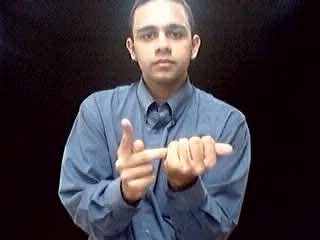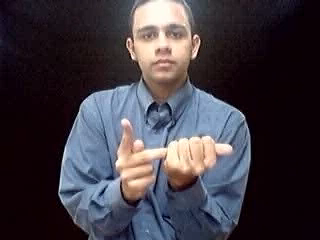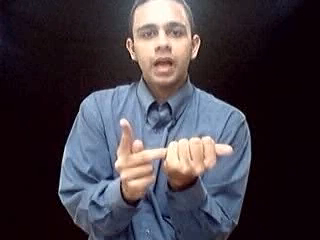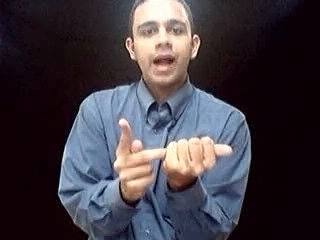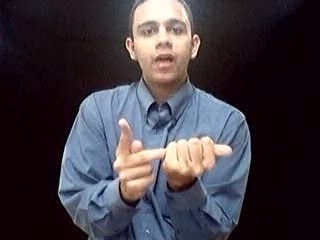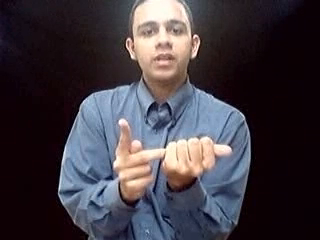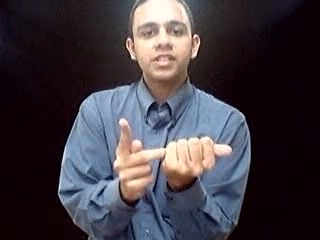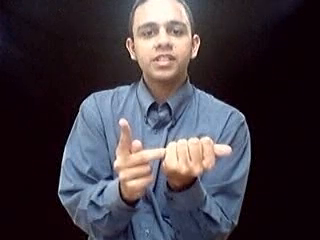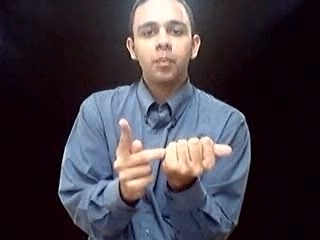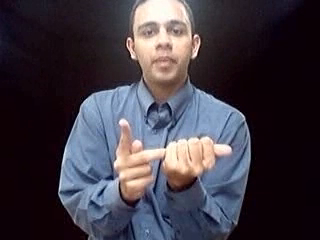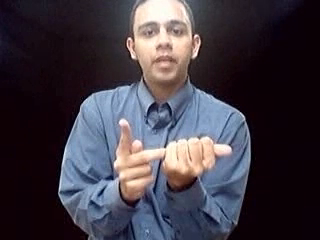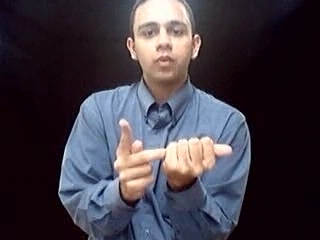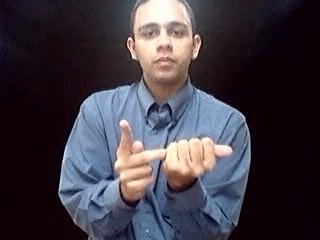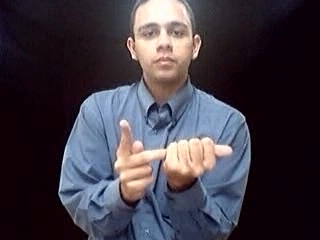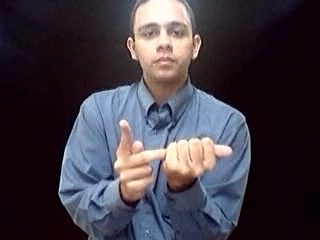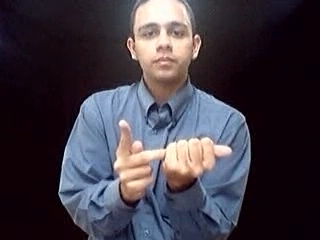aguas de sao pedro